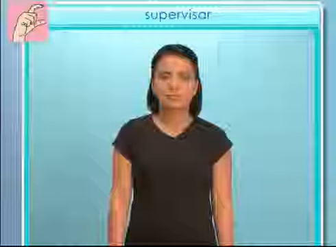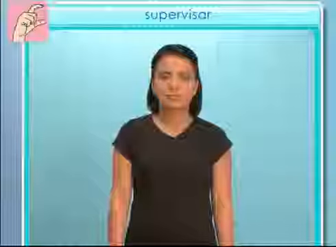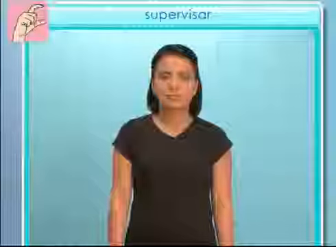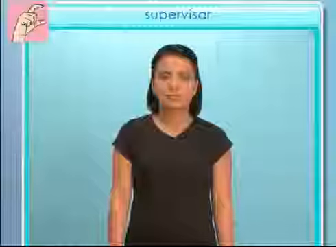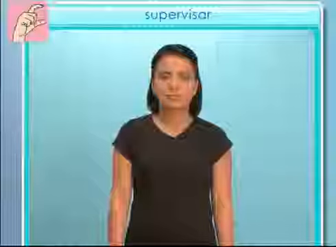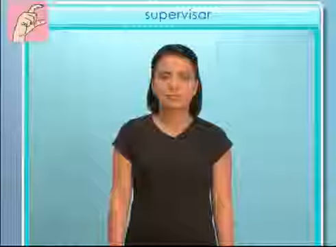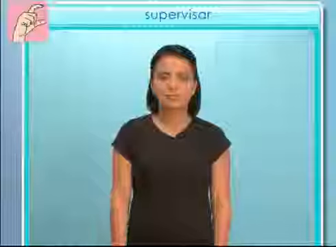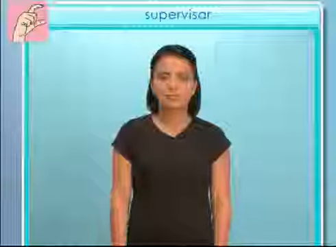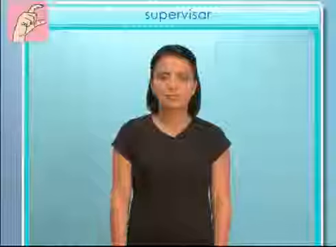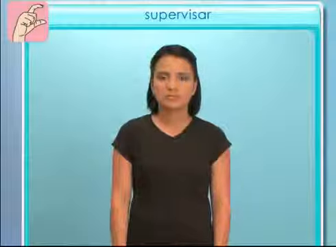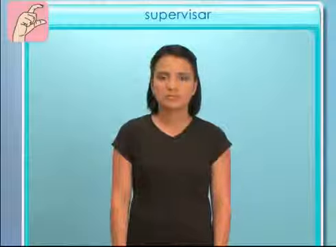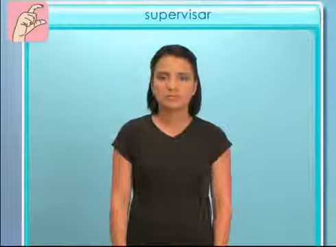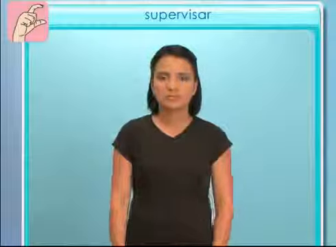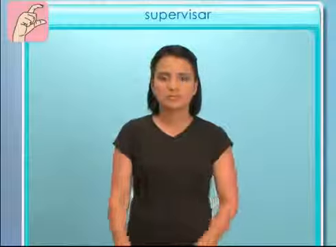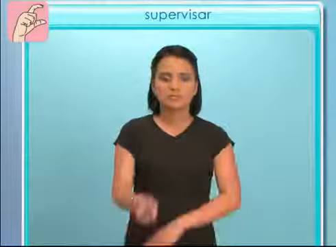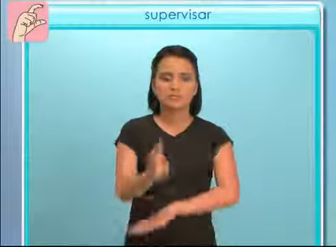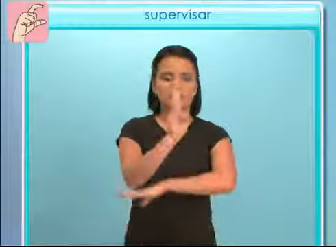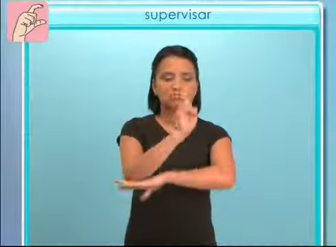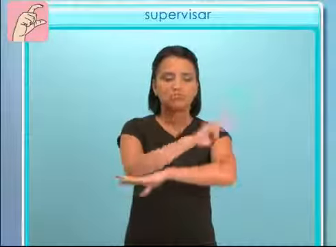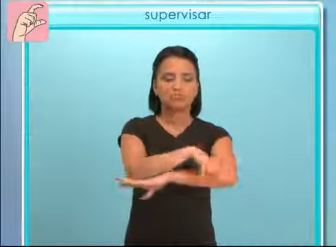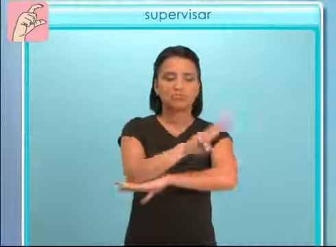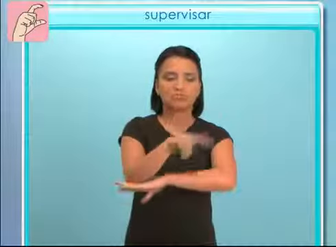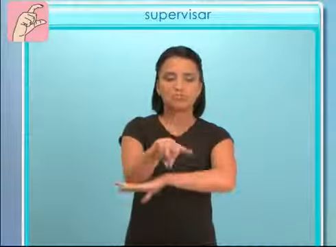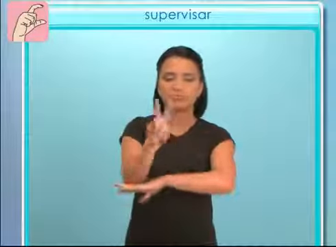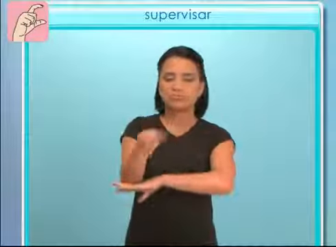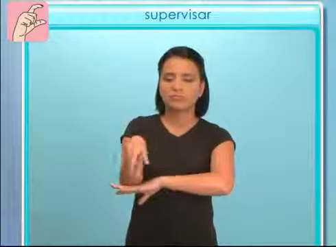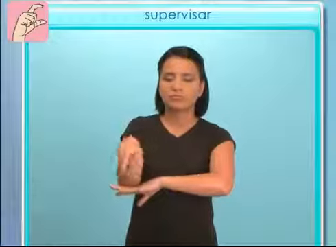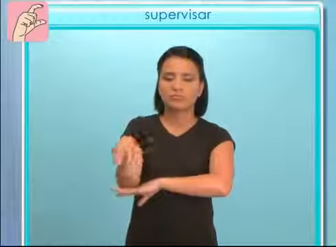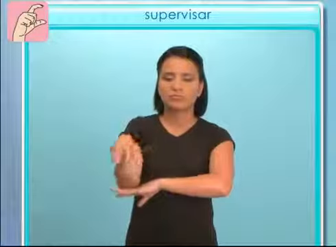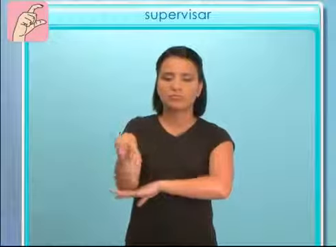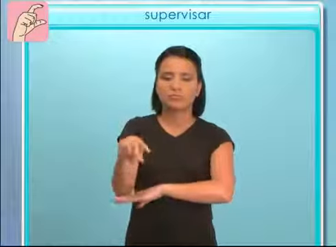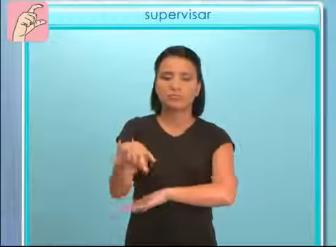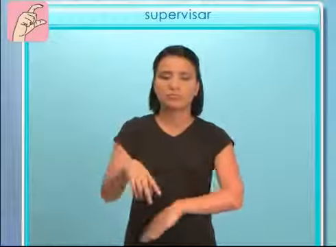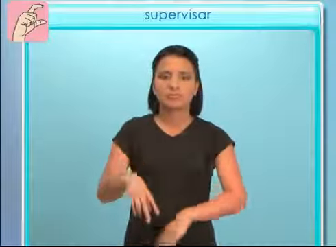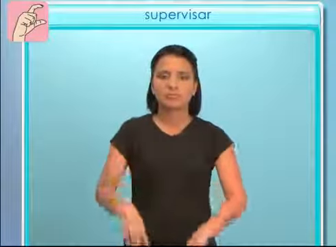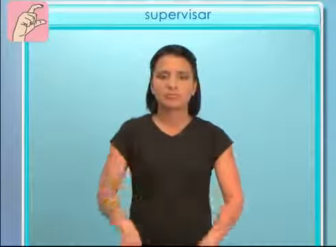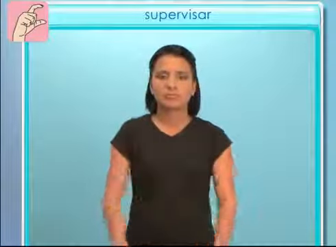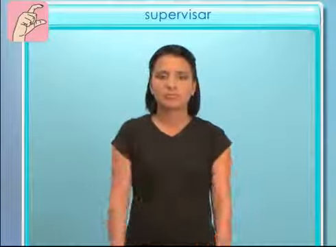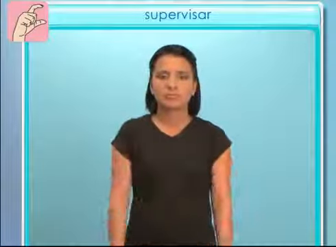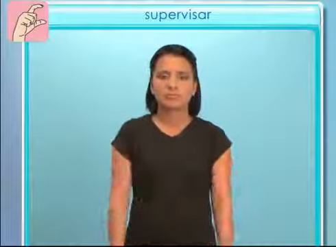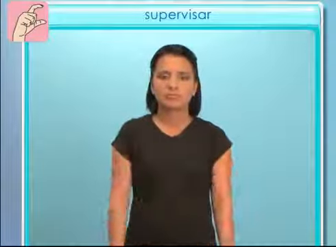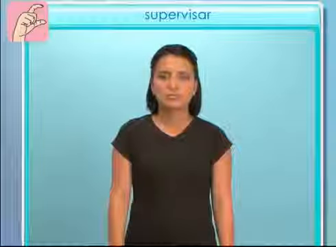Supervisar